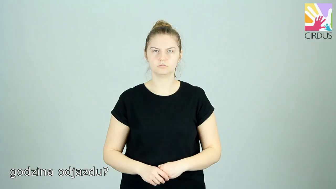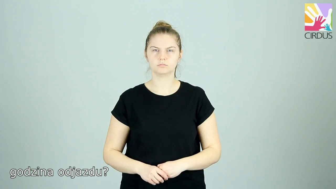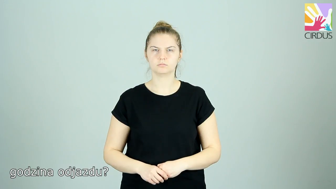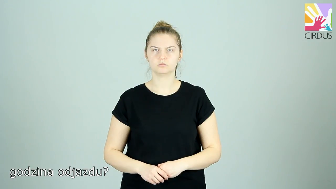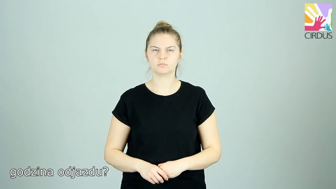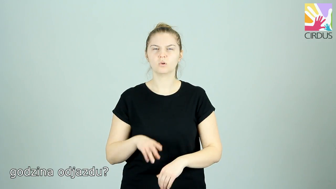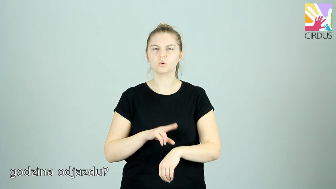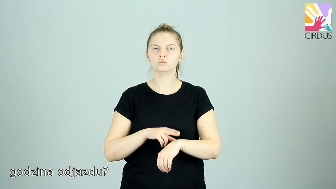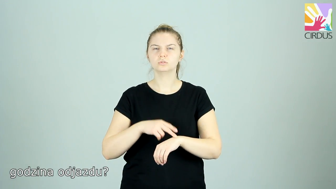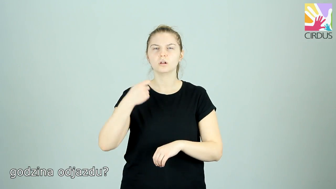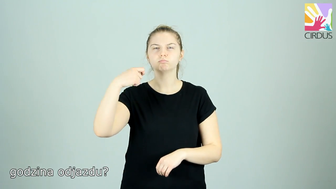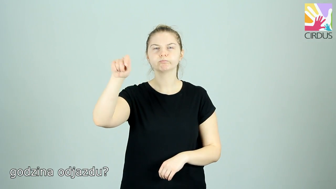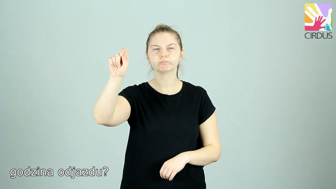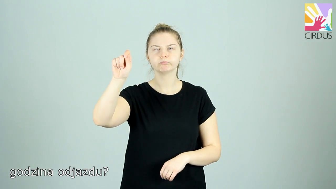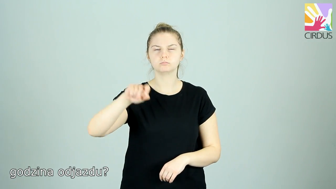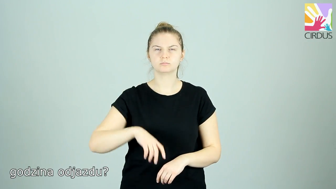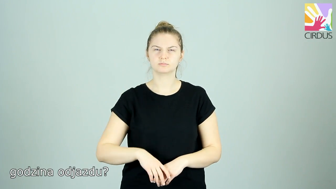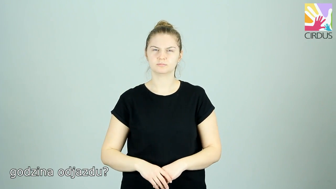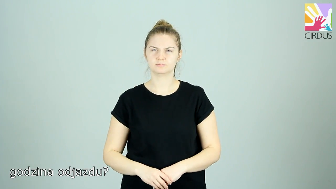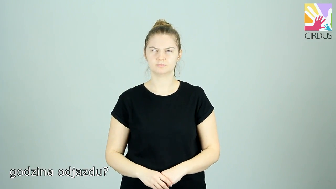godzina odjazdu